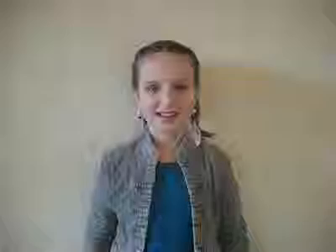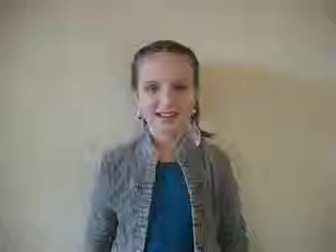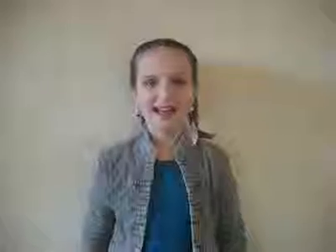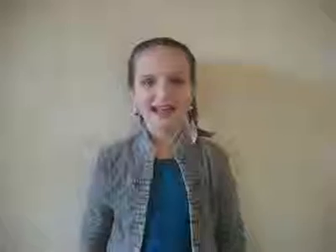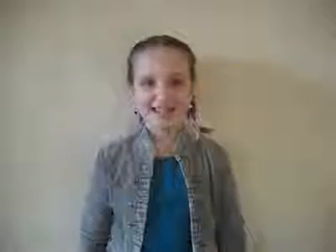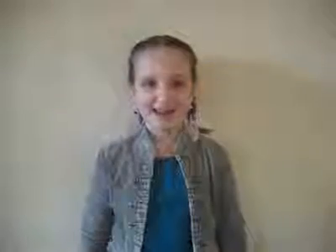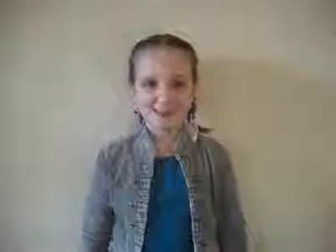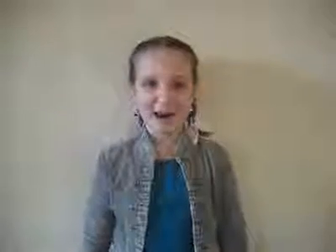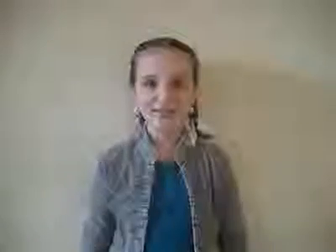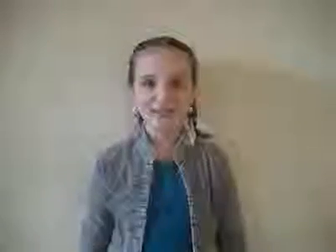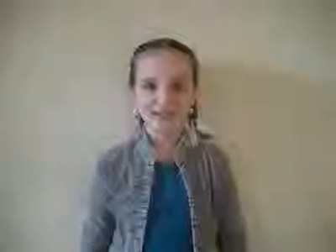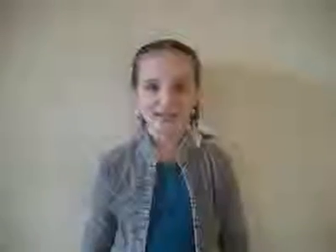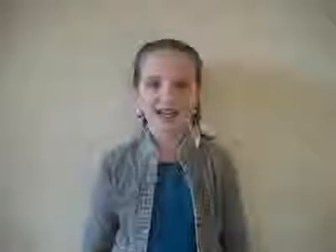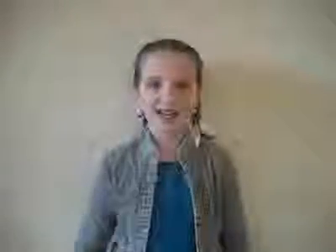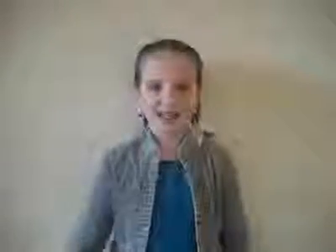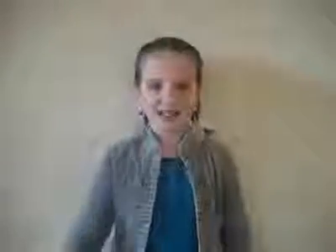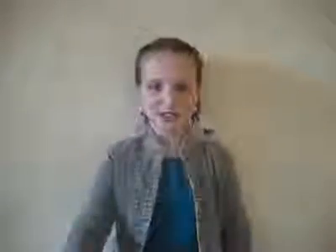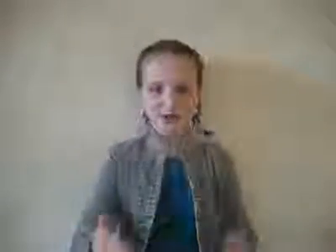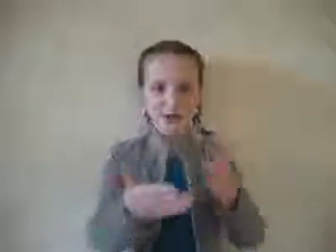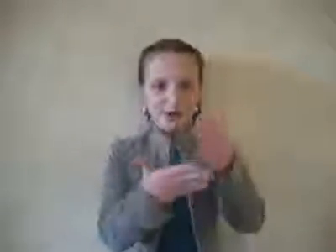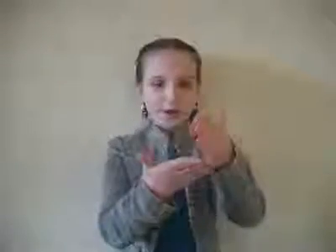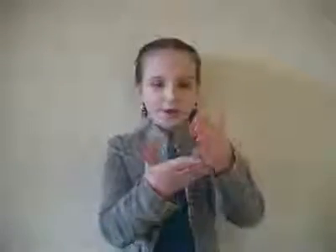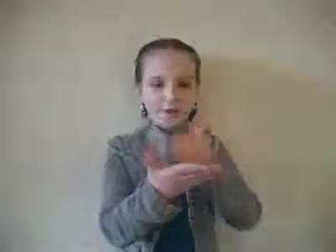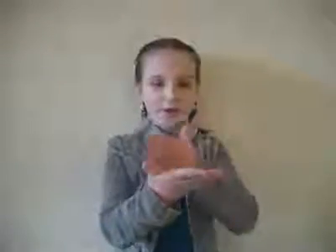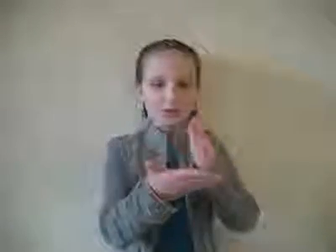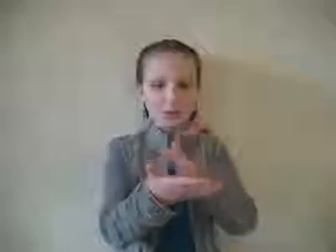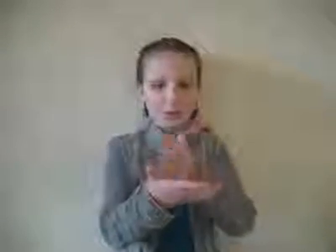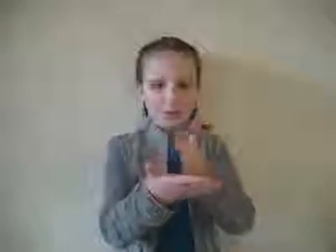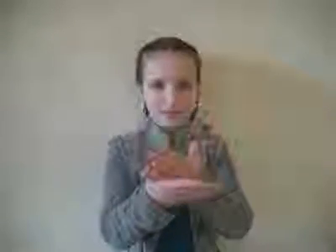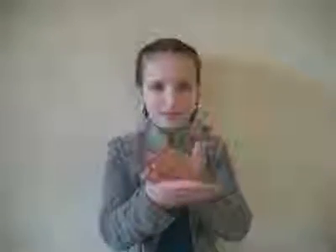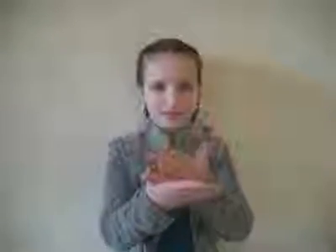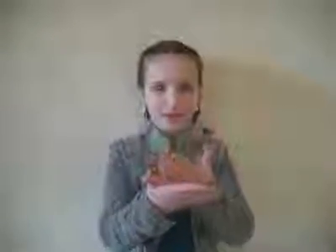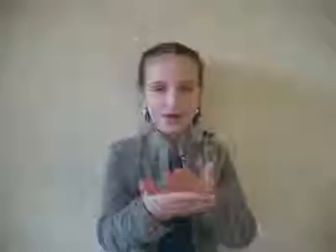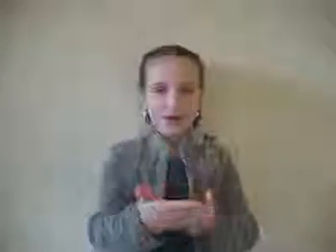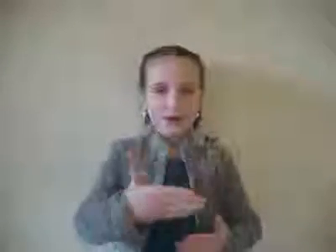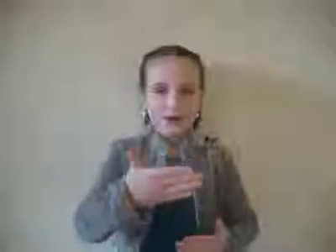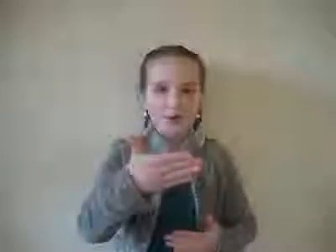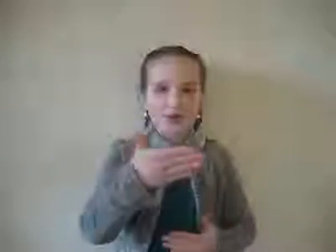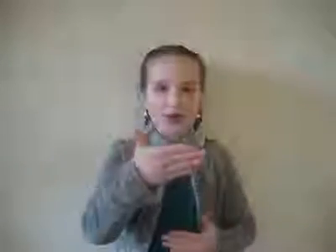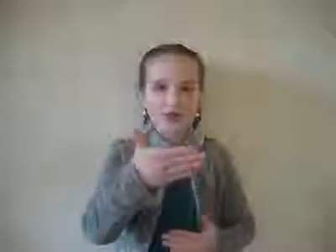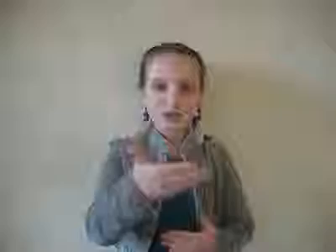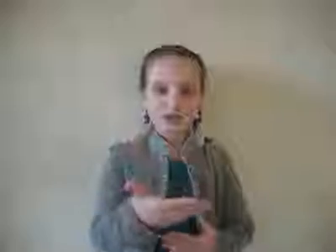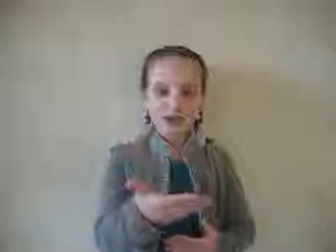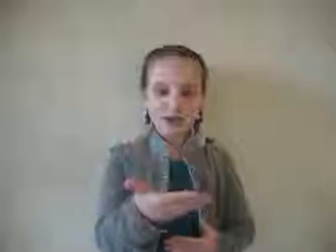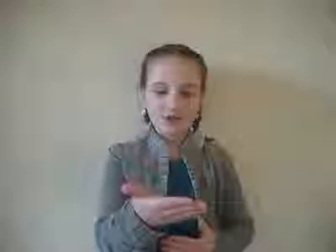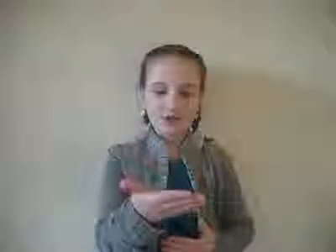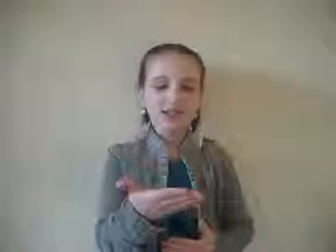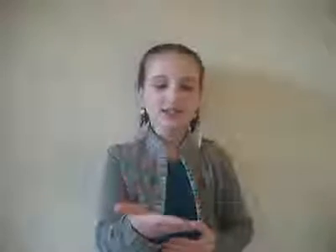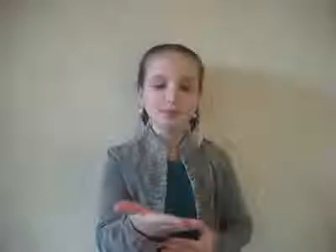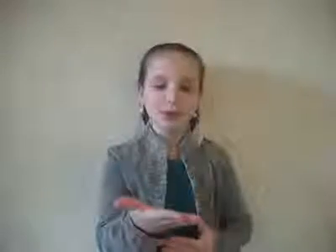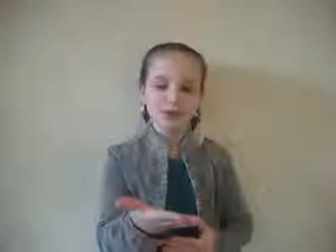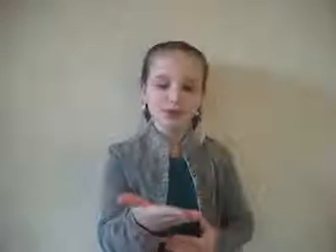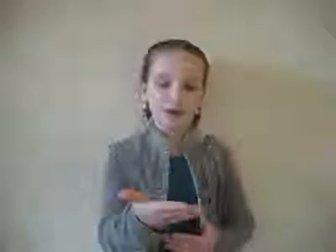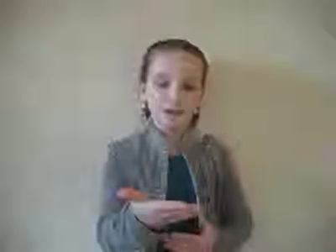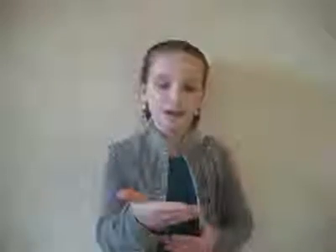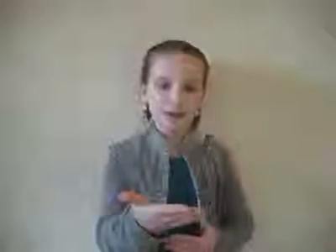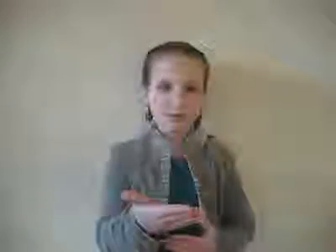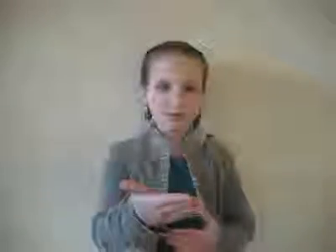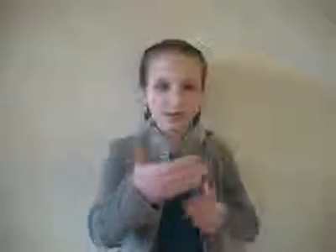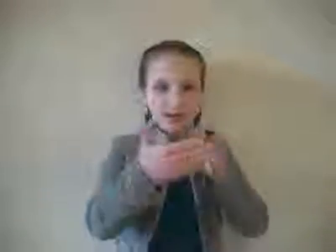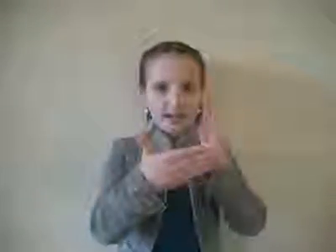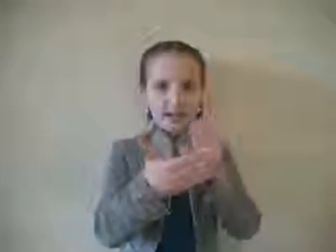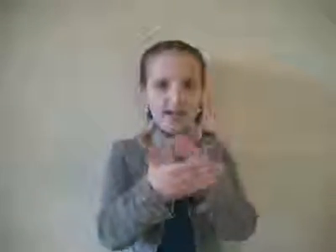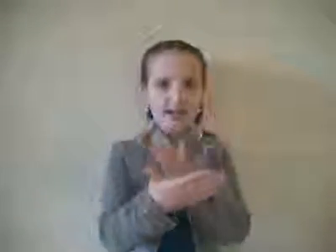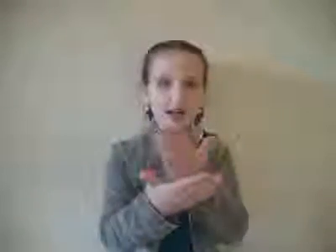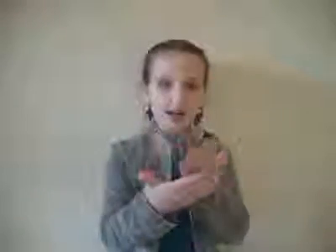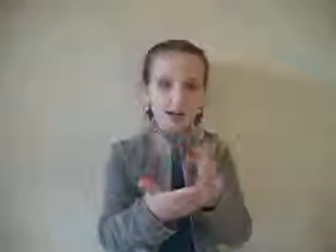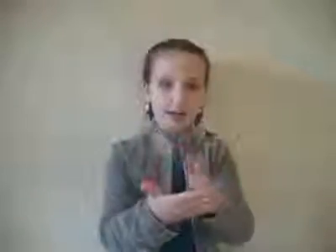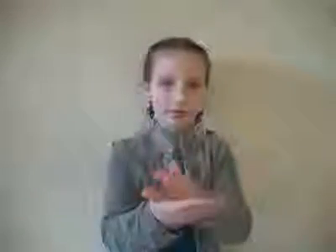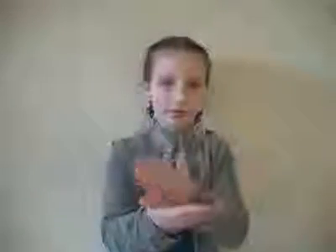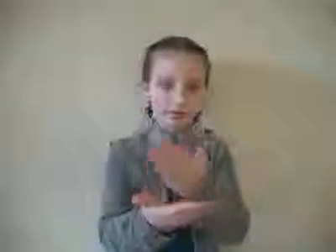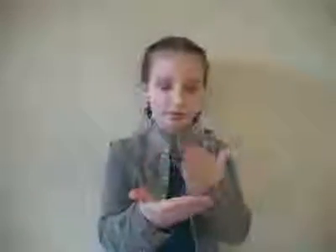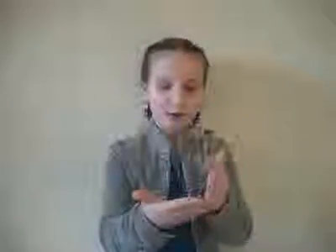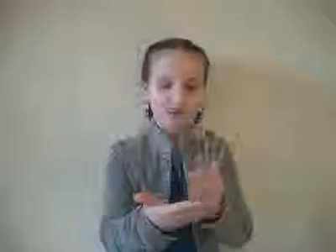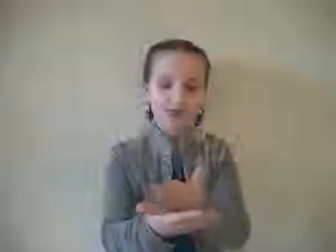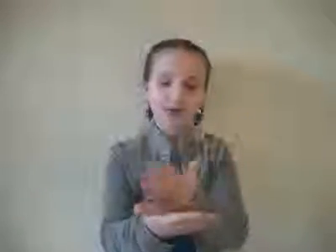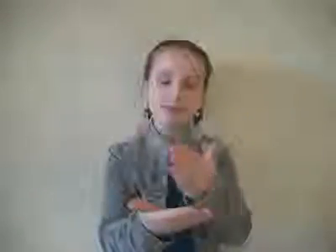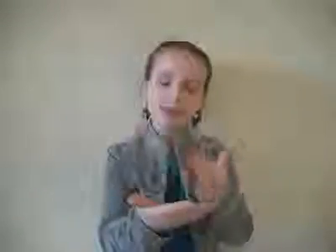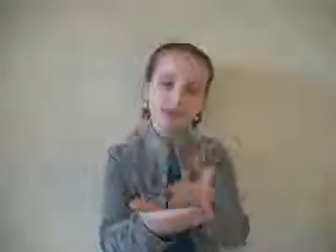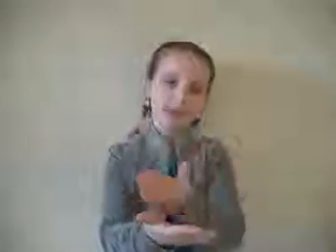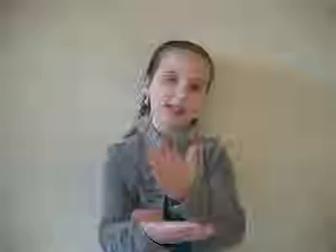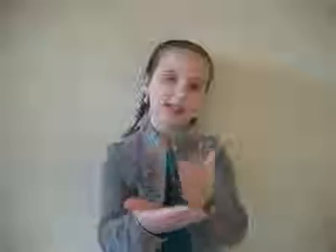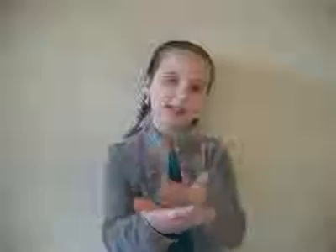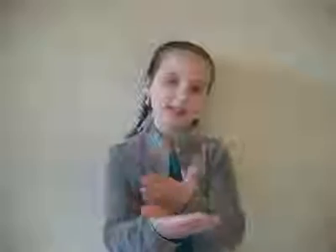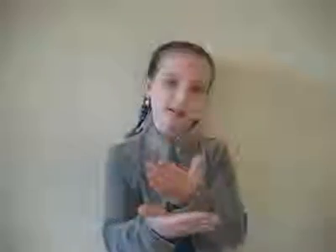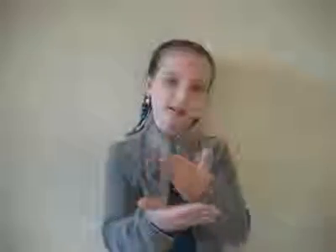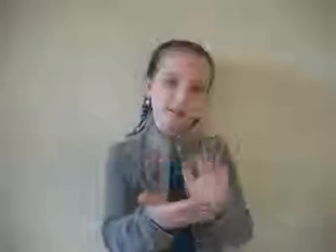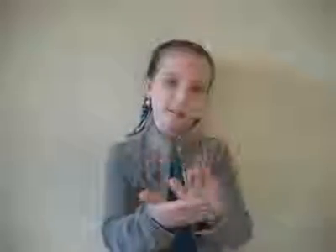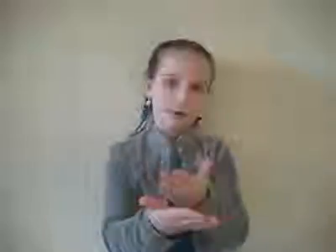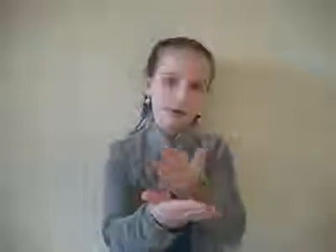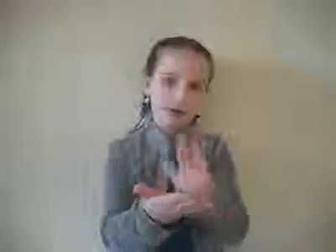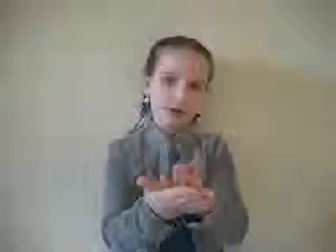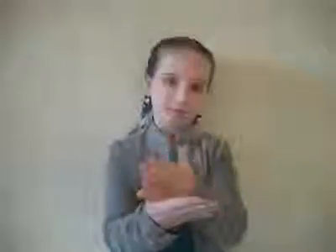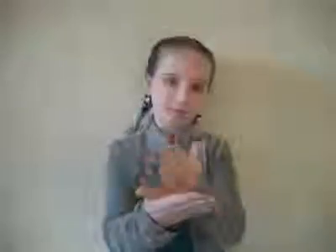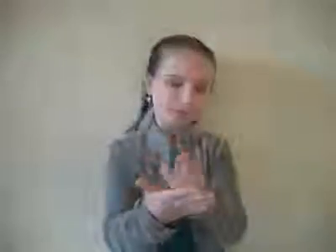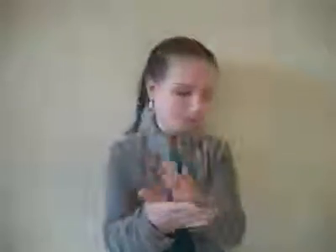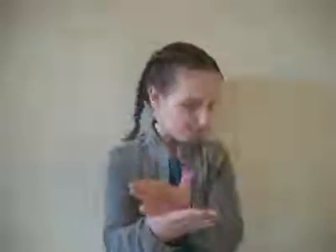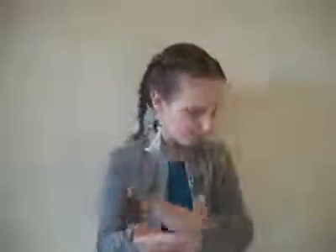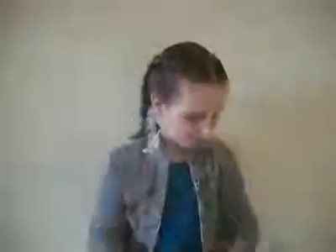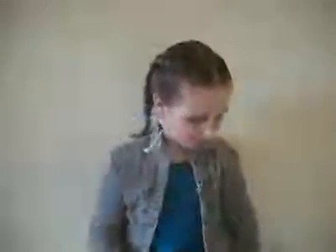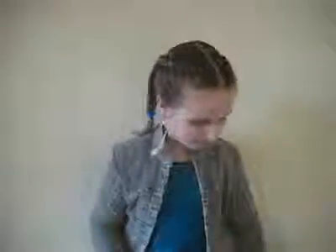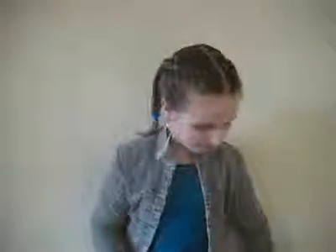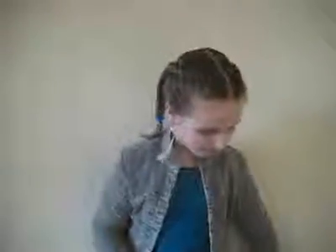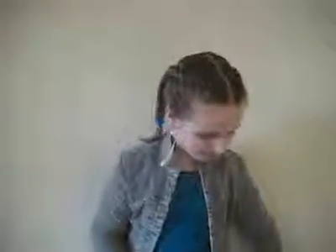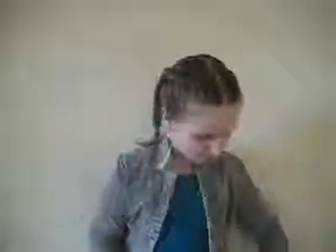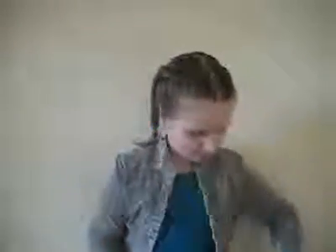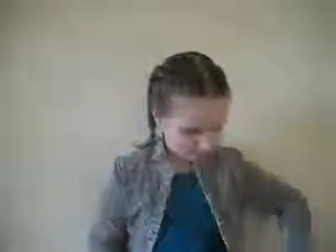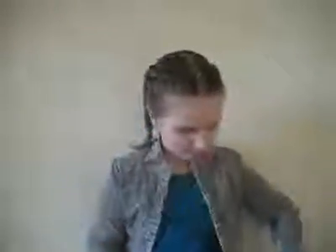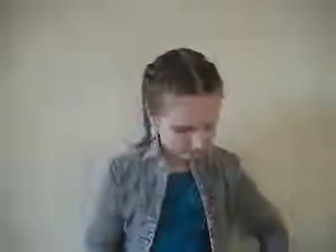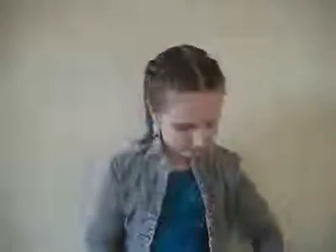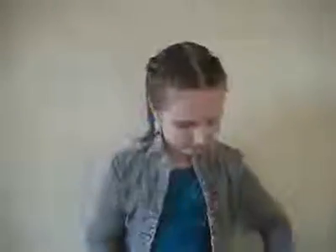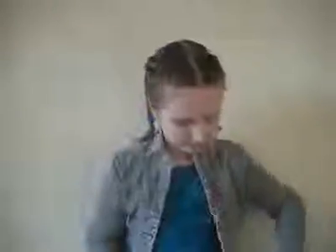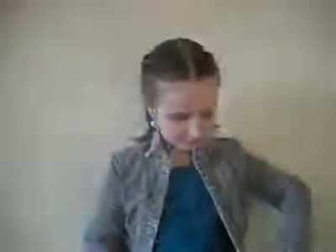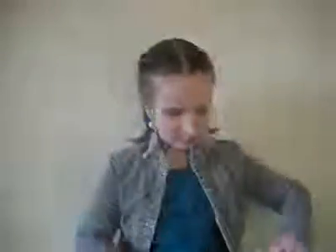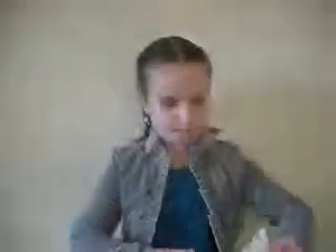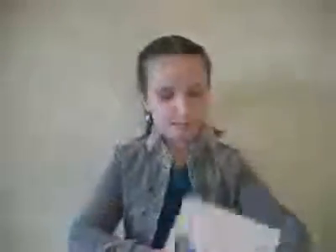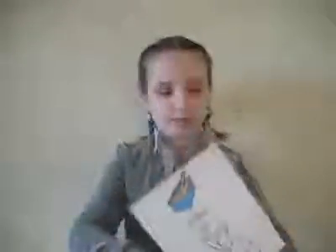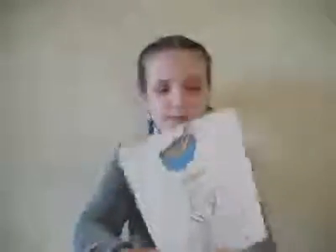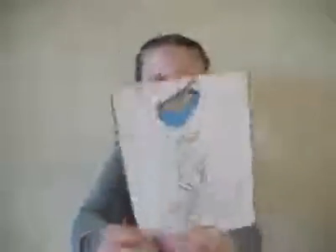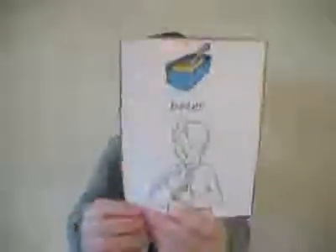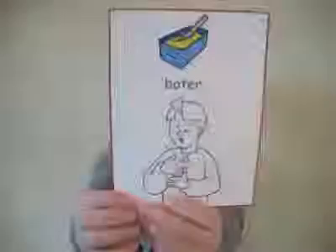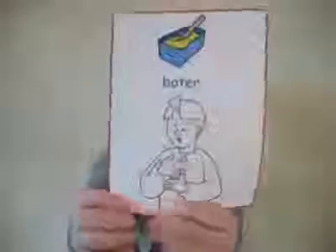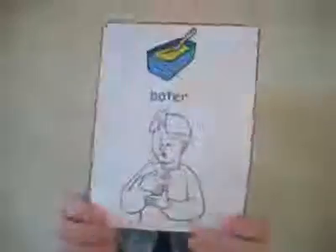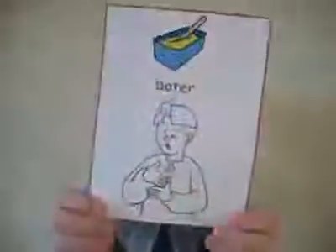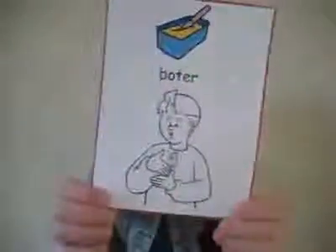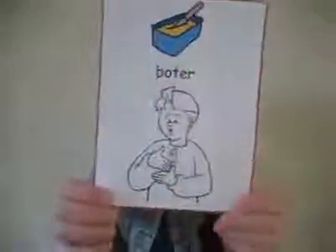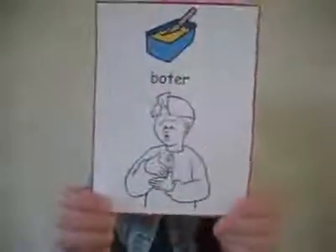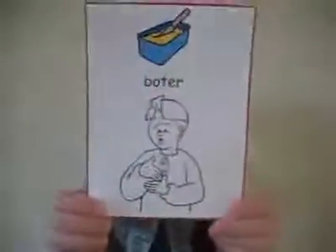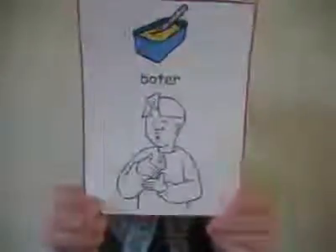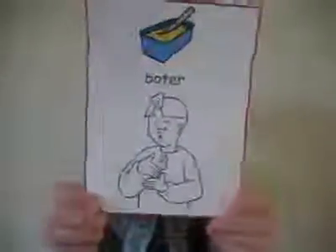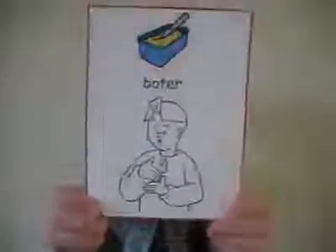Boter